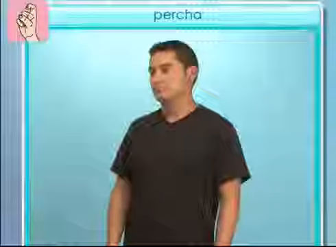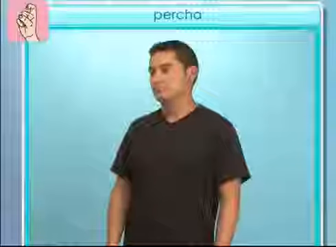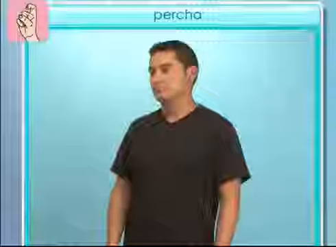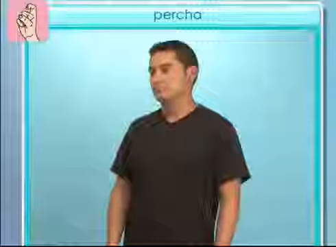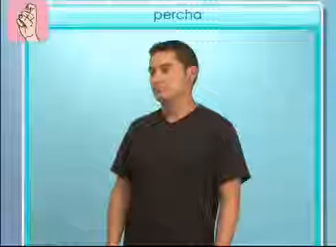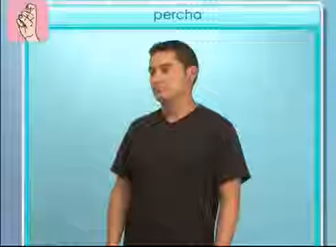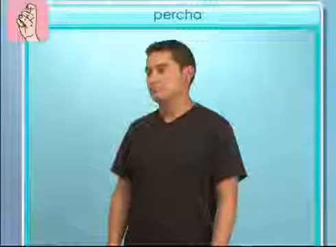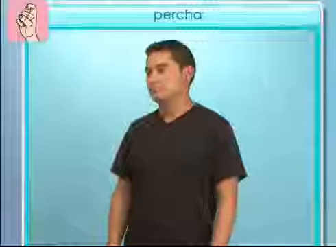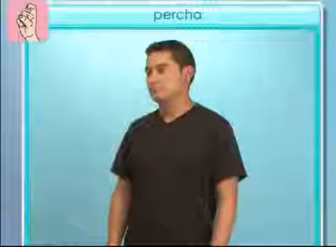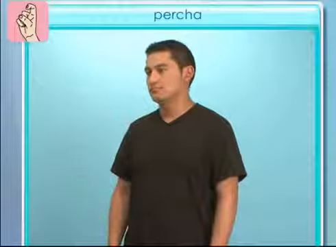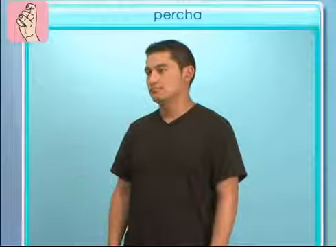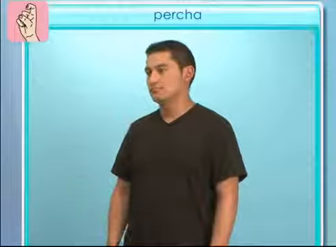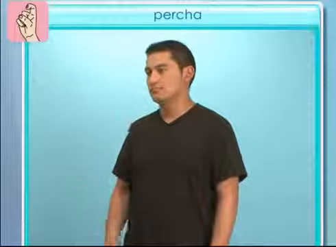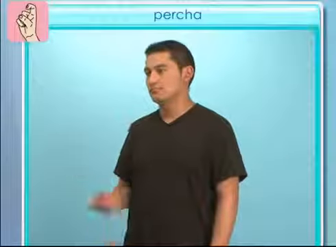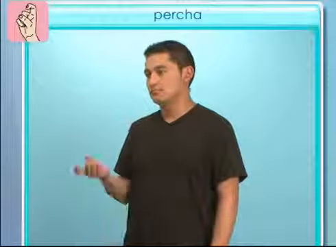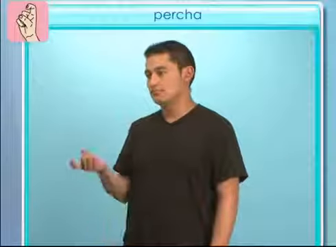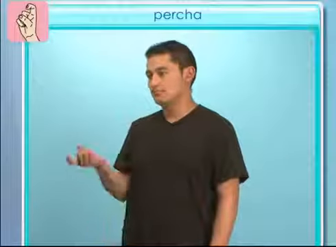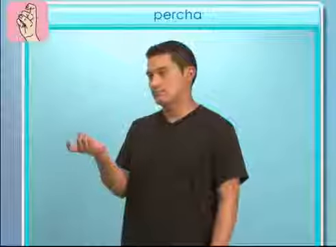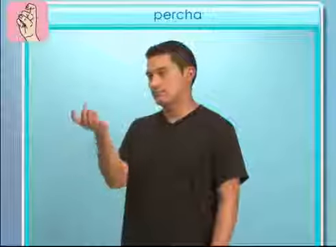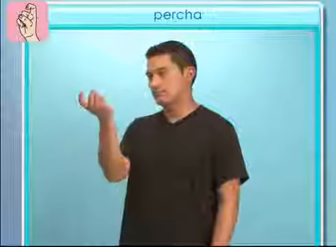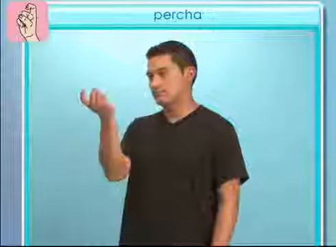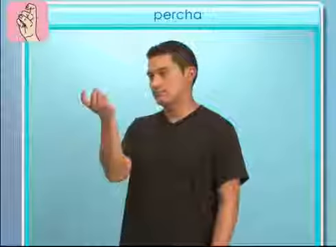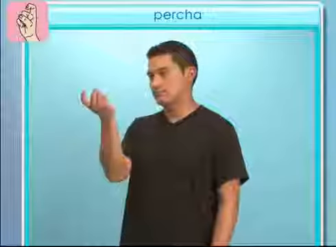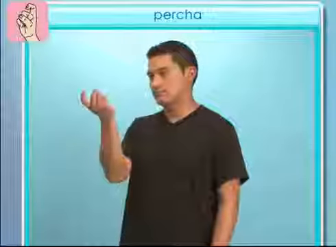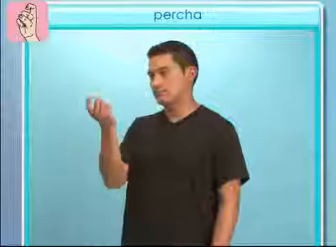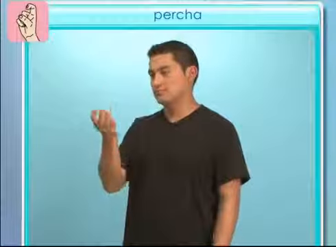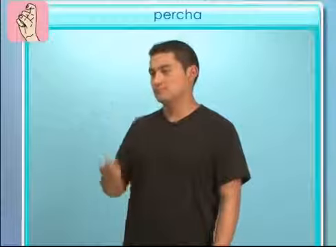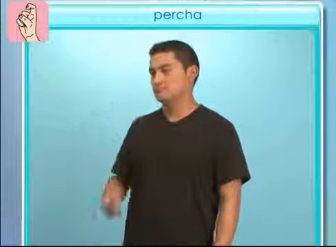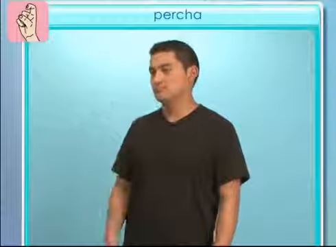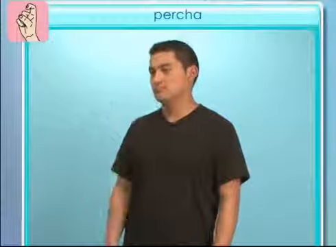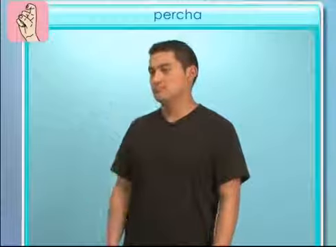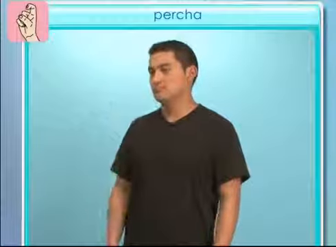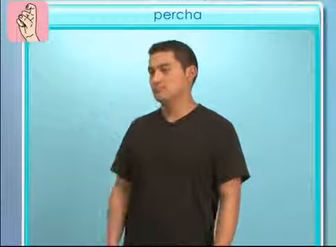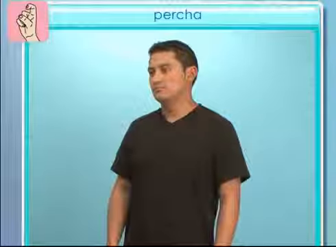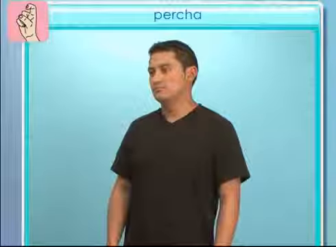Percha